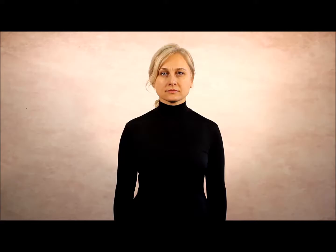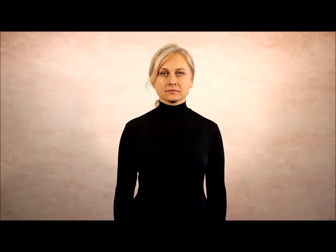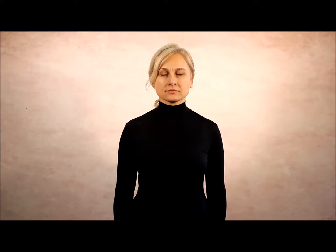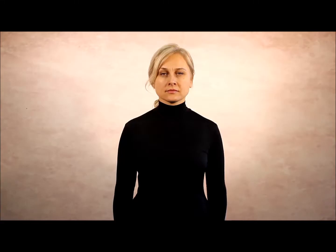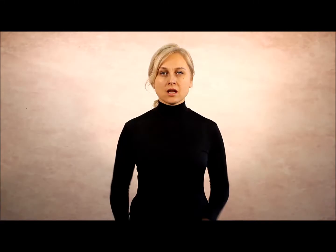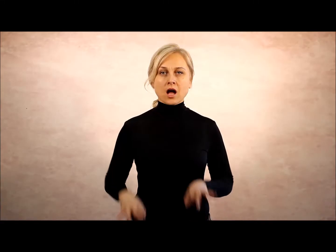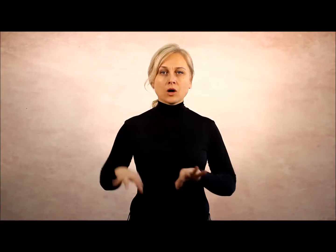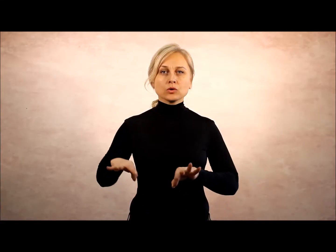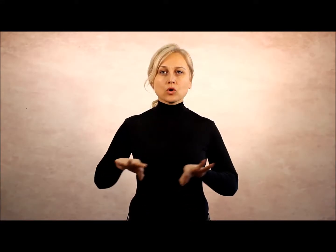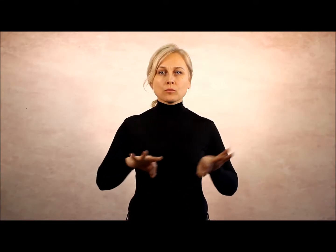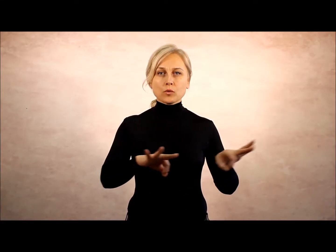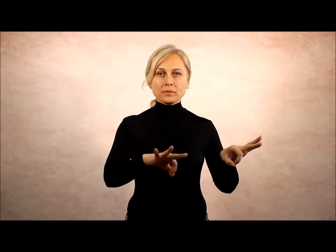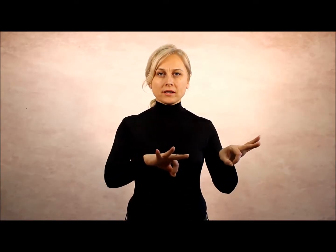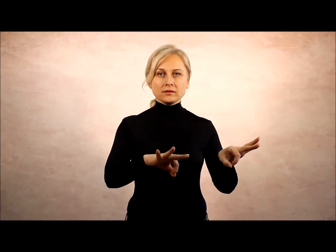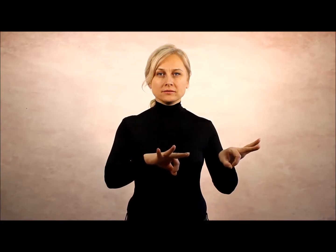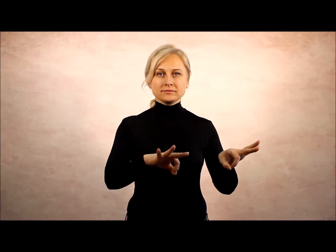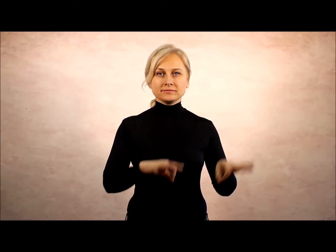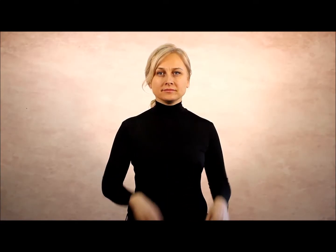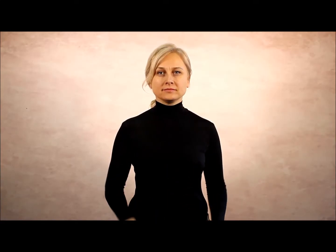Automobil